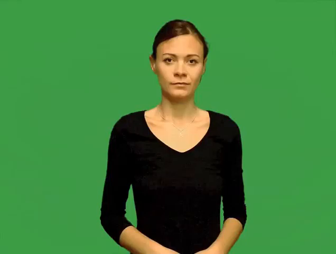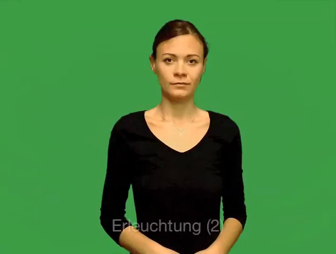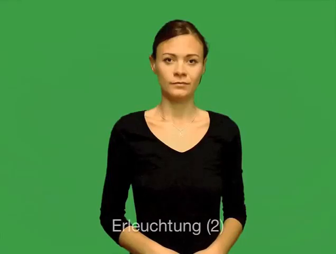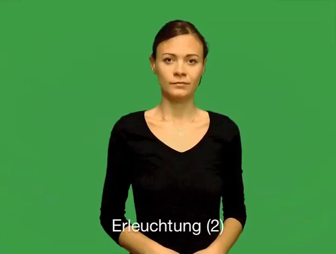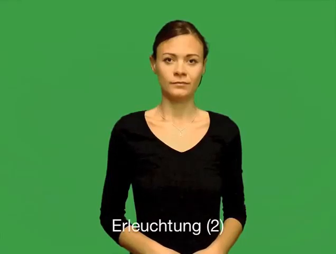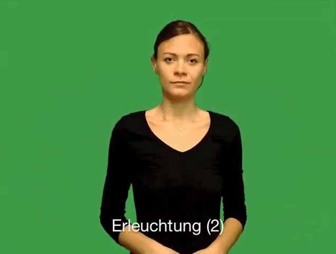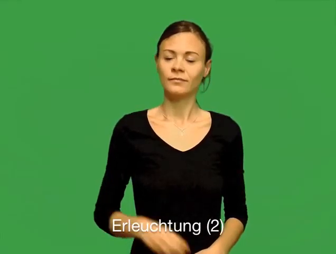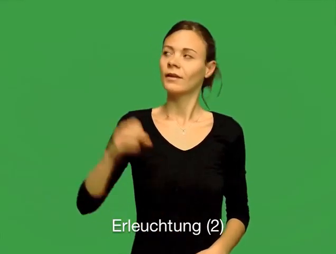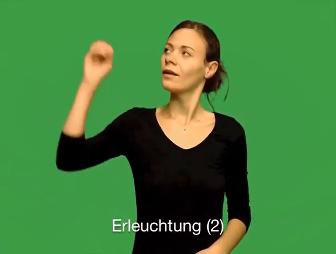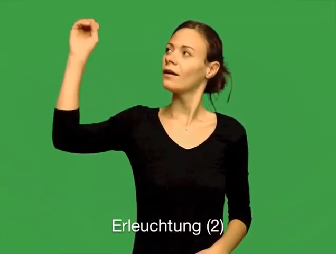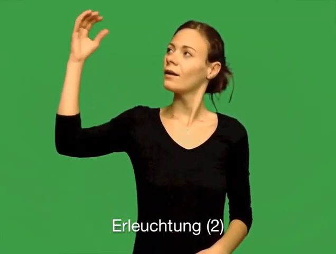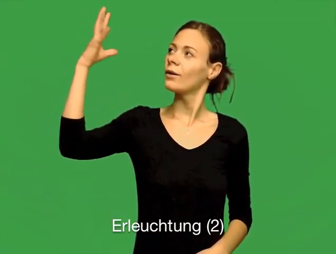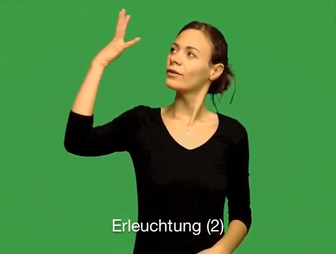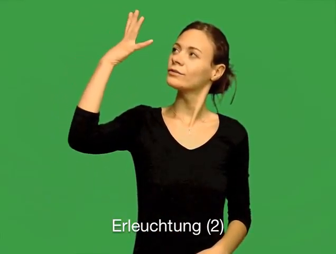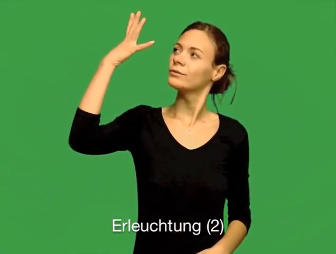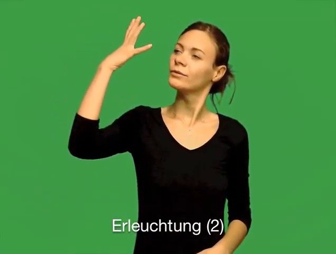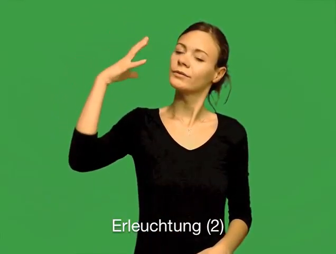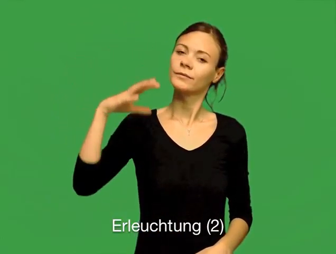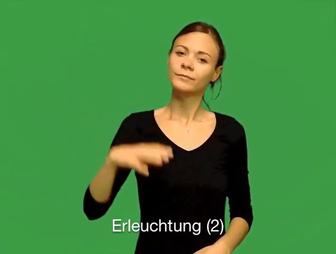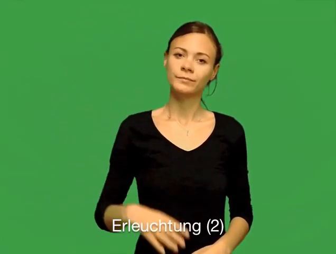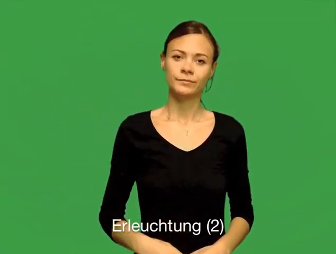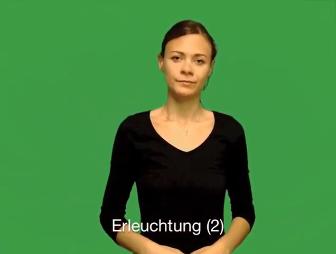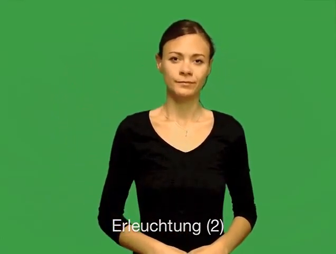Erleuchtung